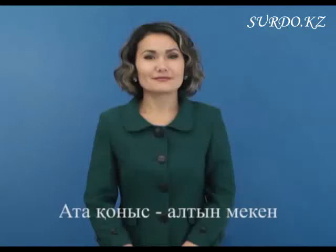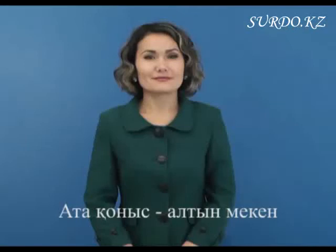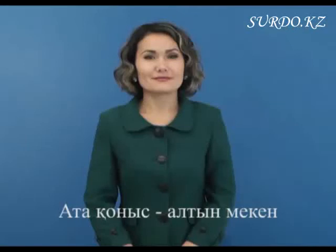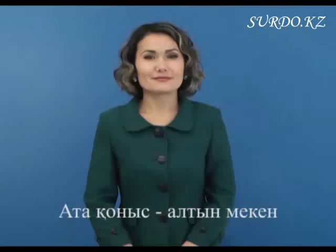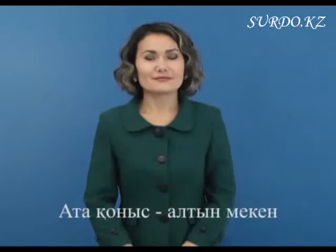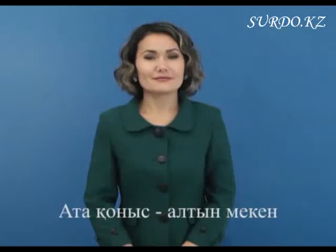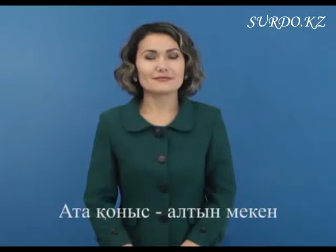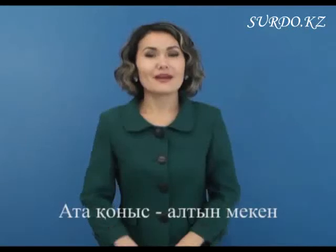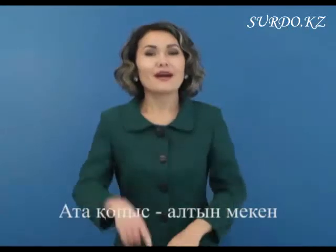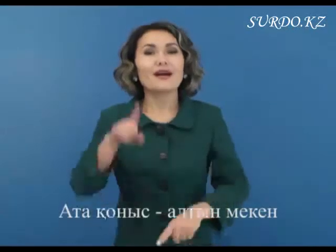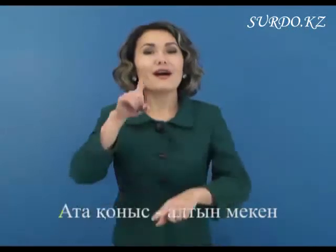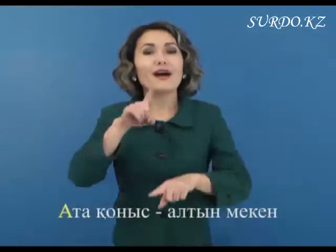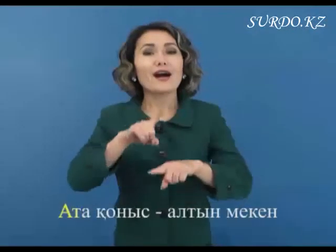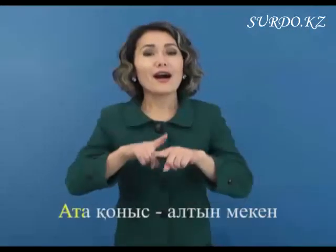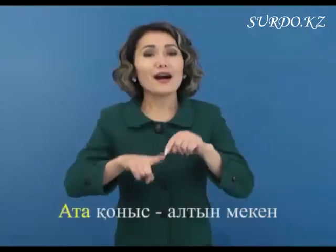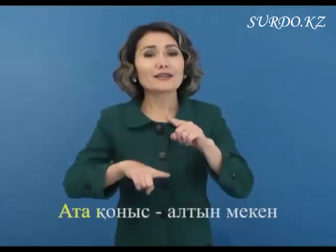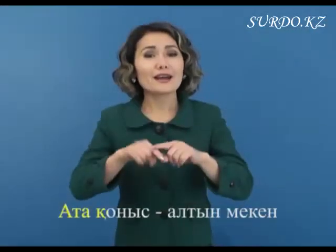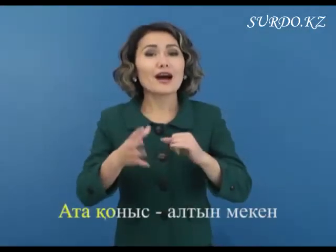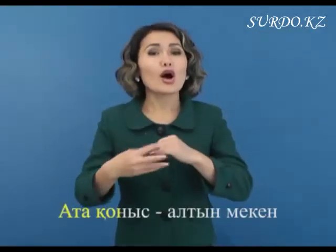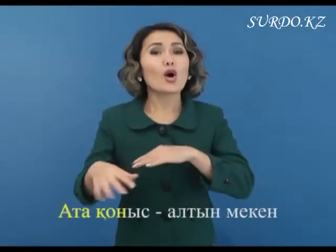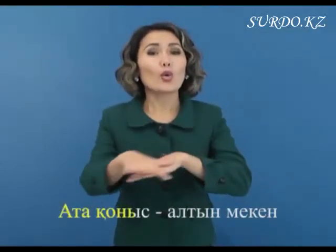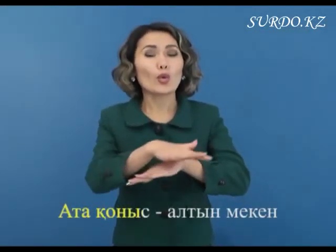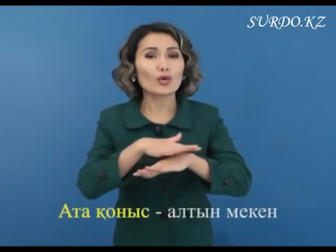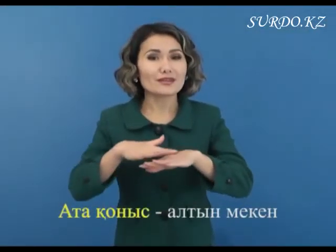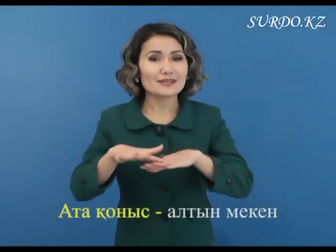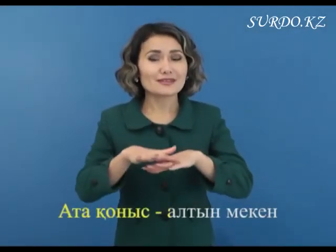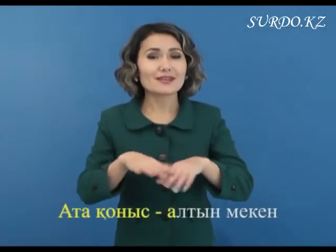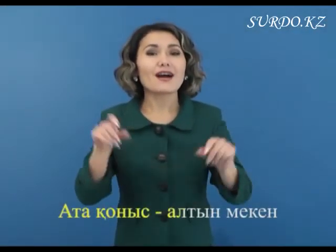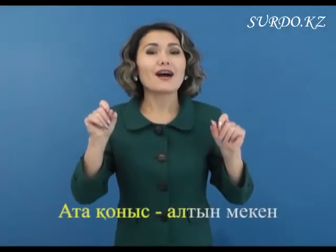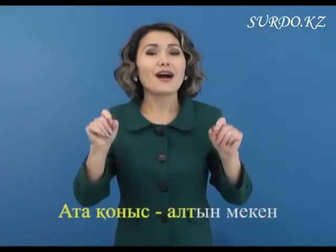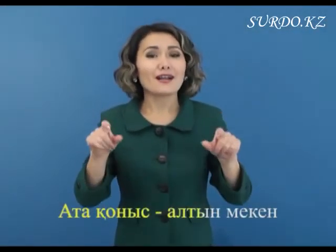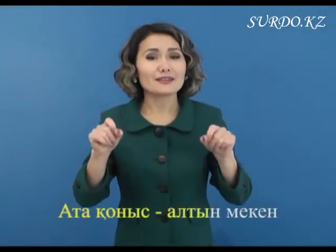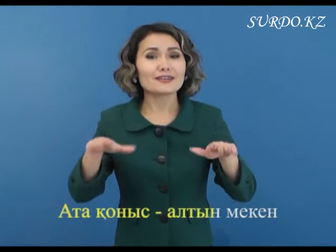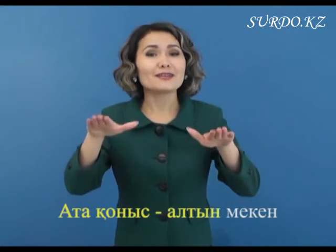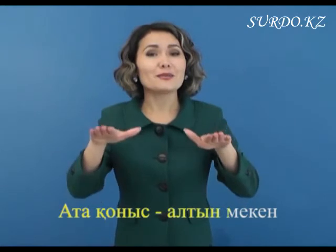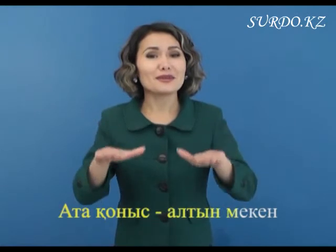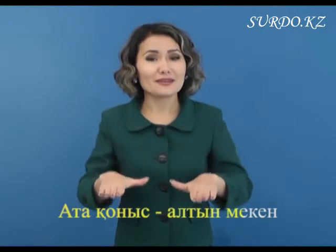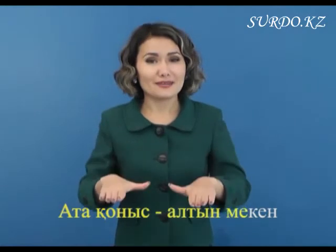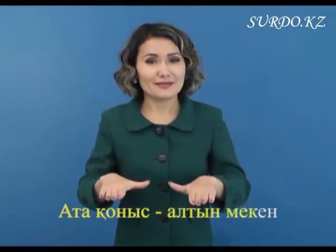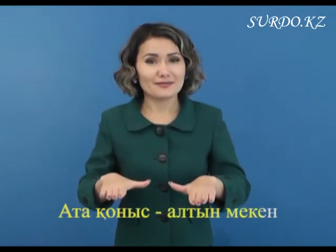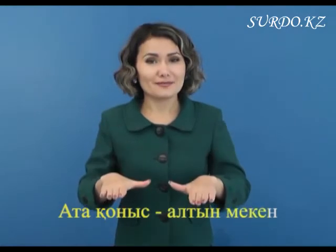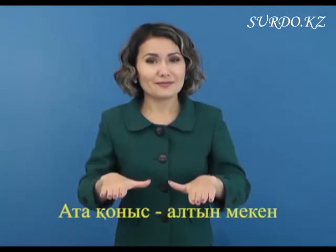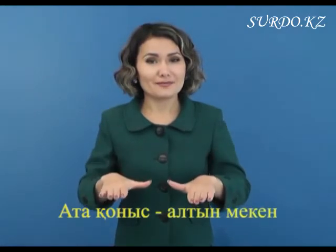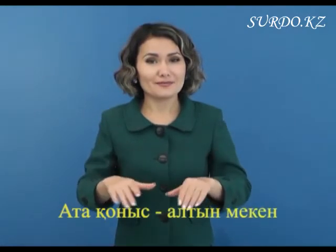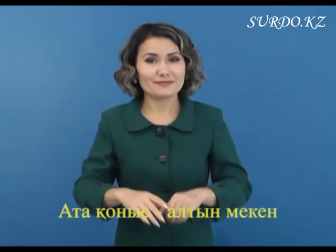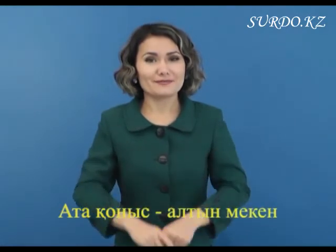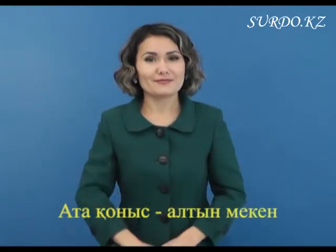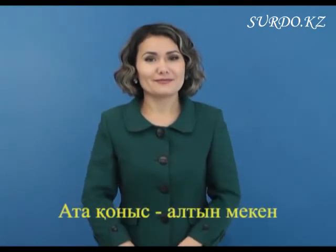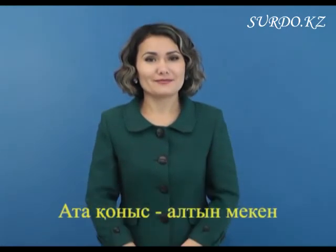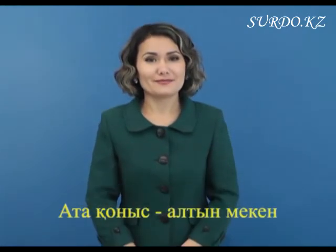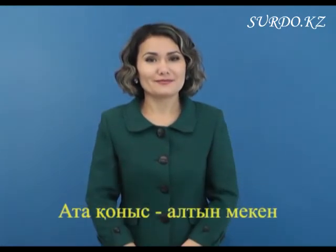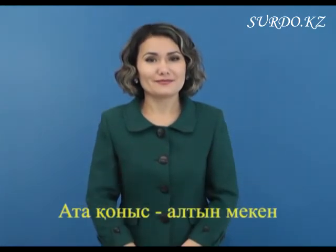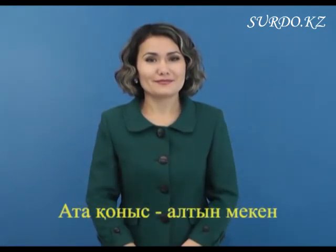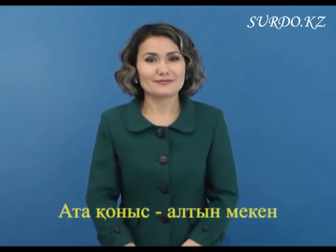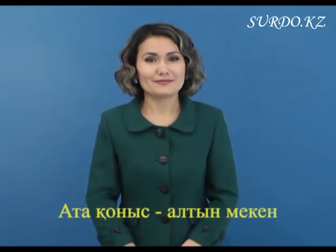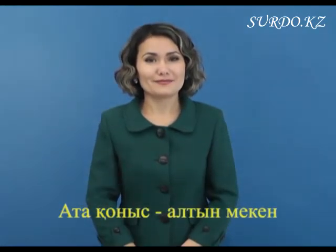Ата қоныс - алтын мекен